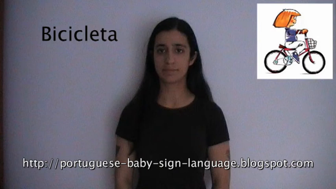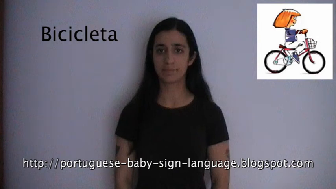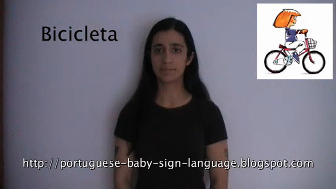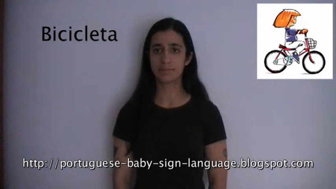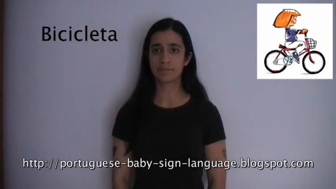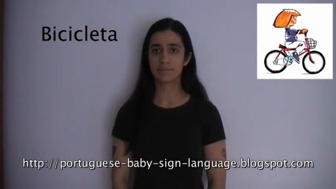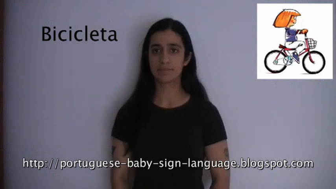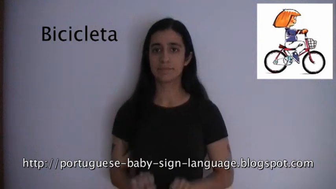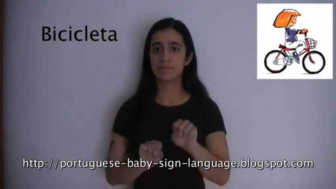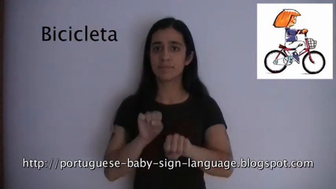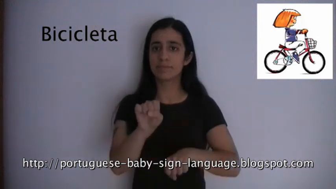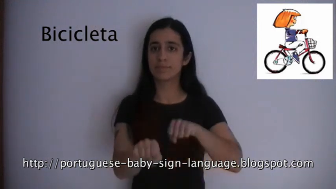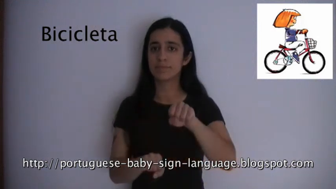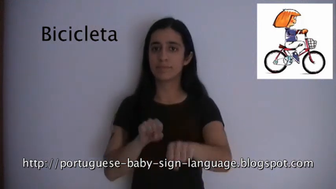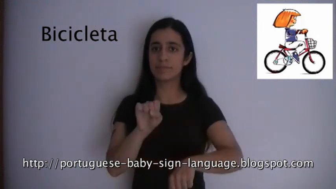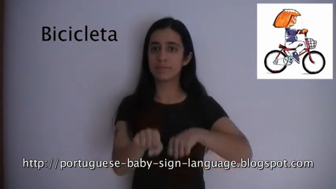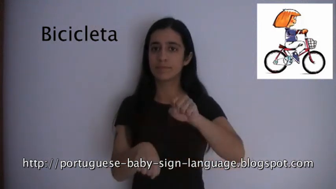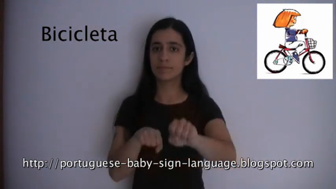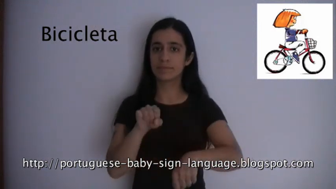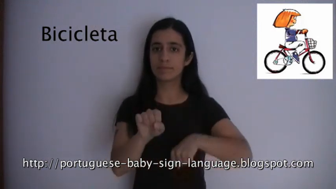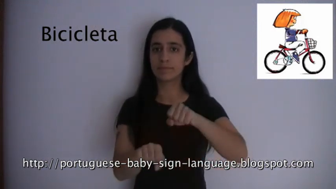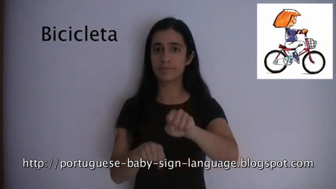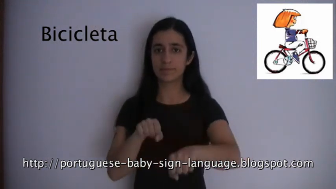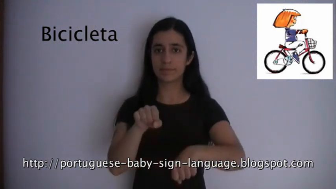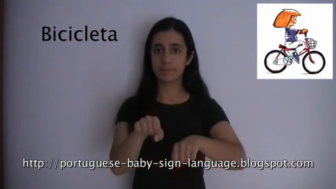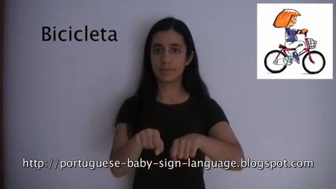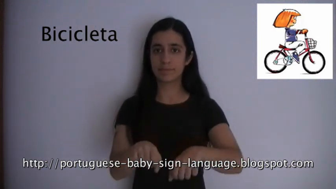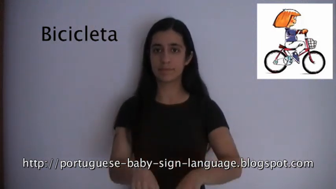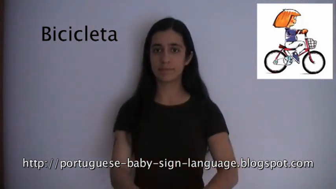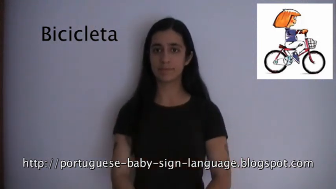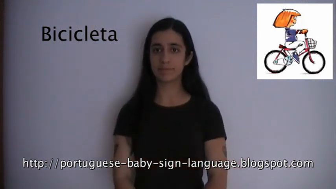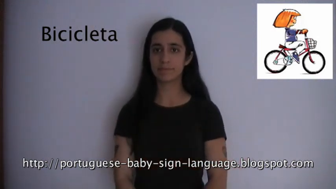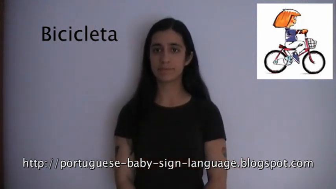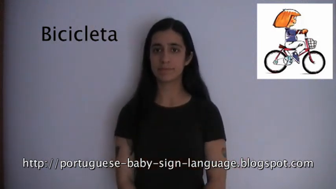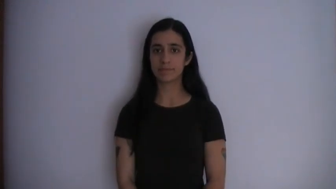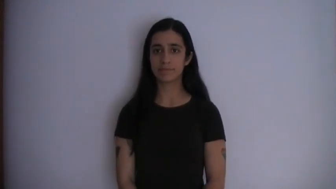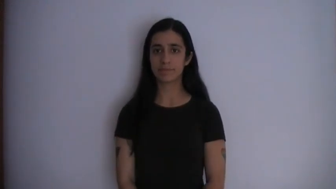bicicleta